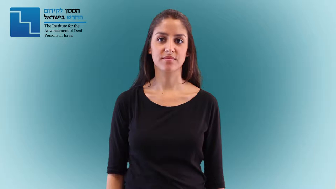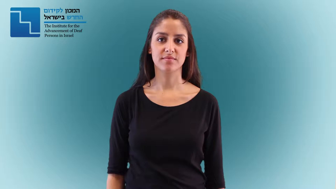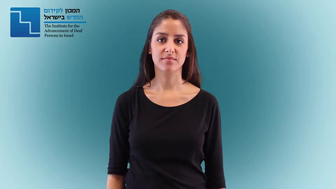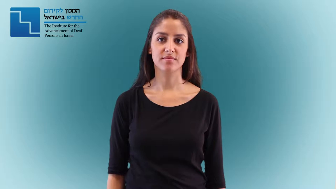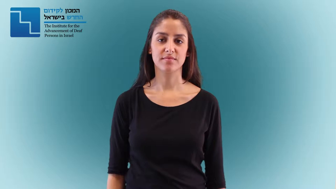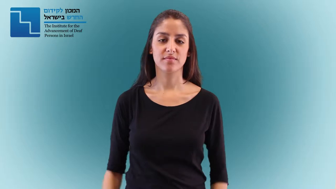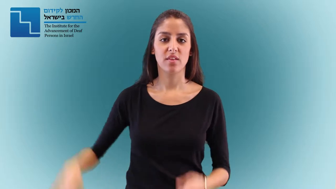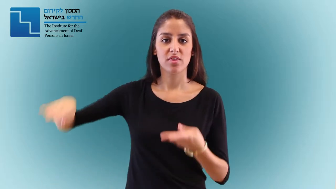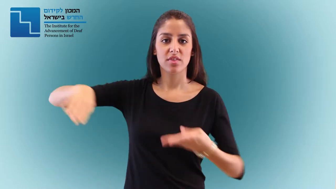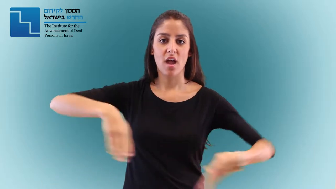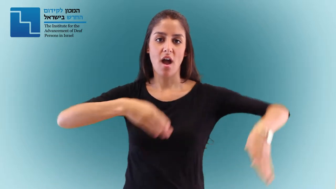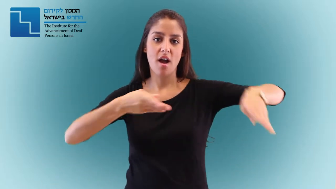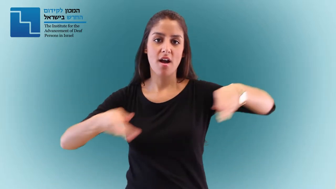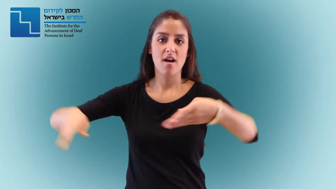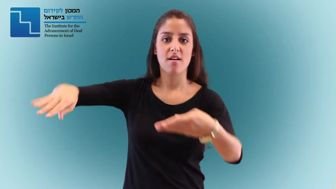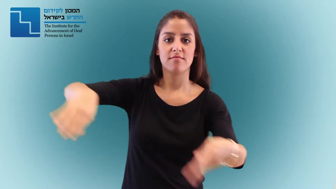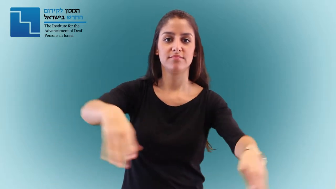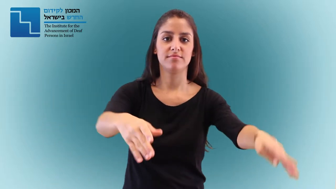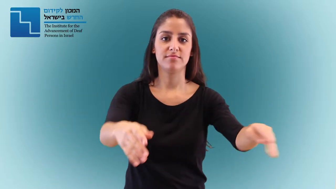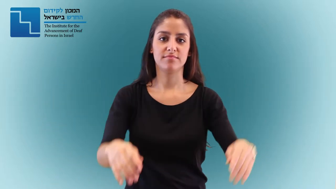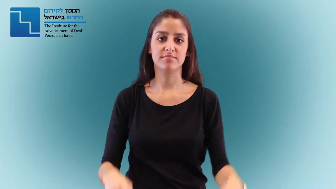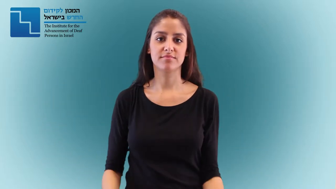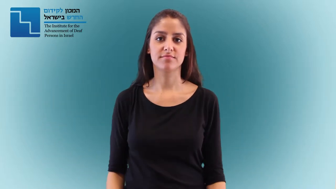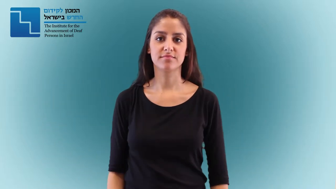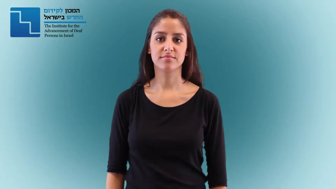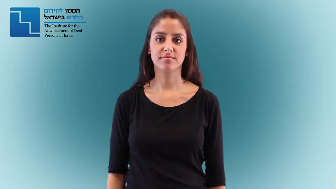נהר